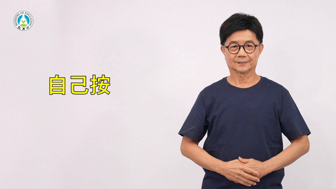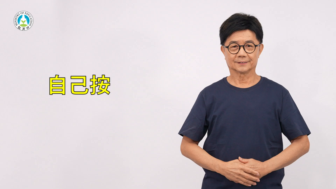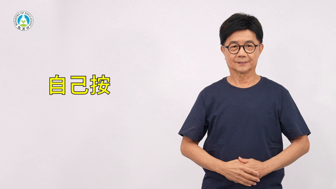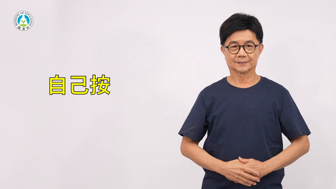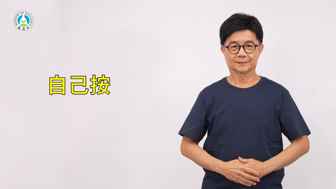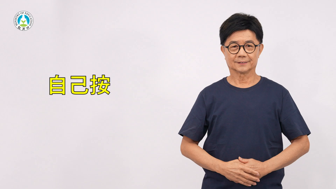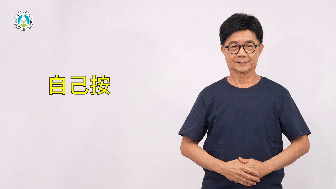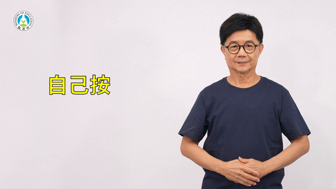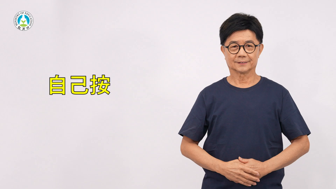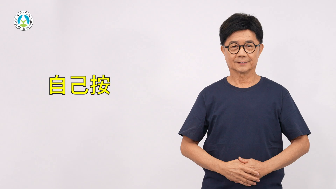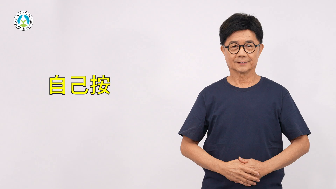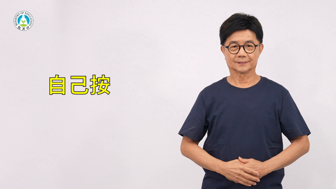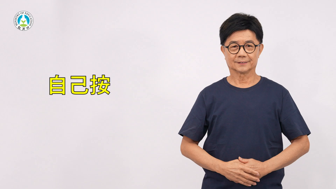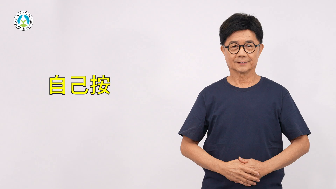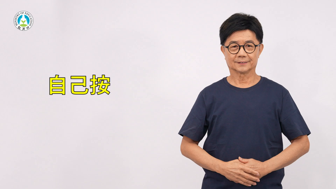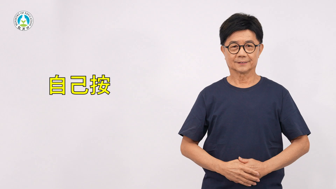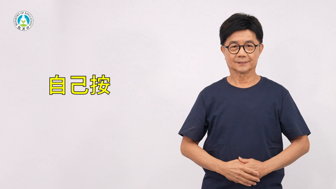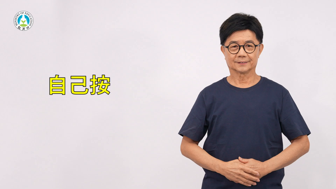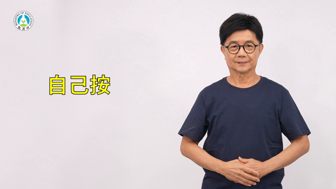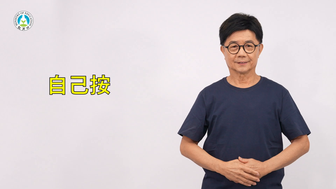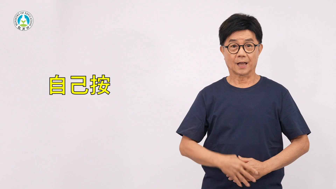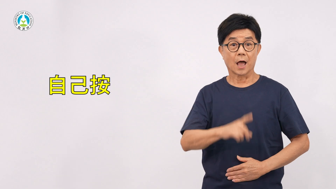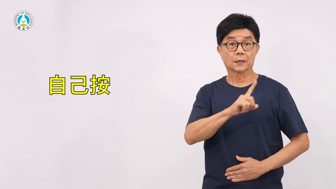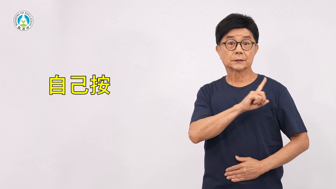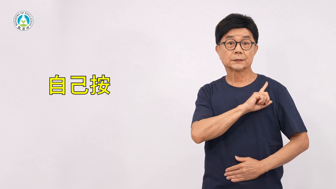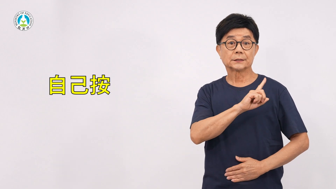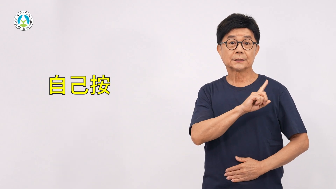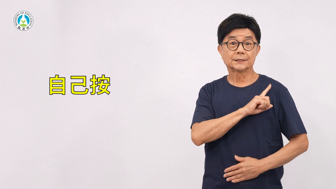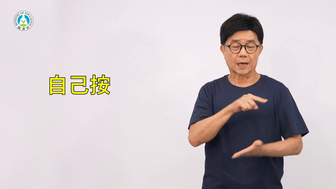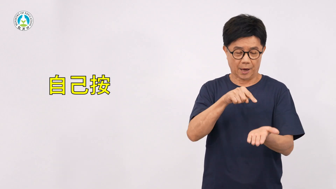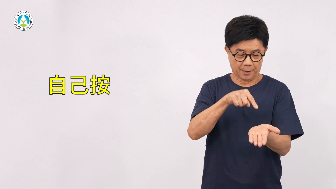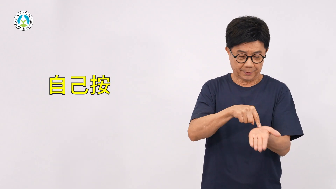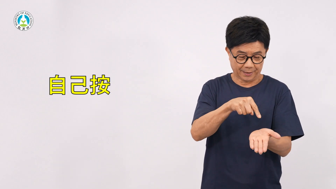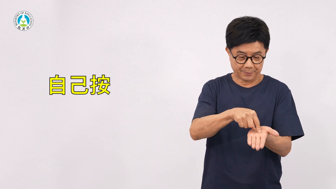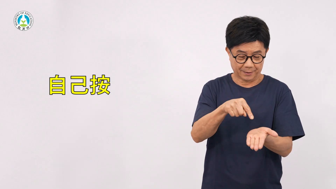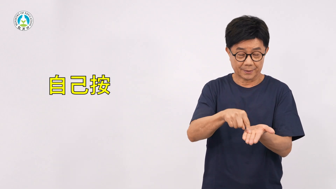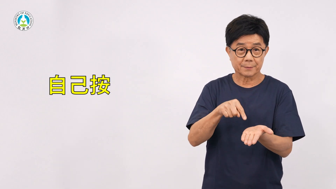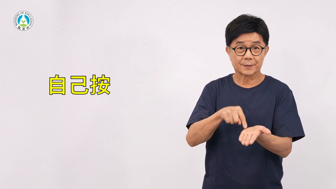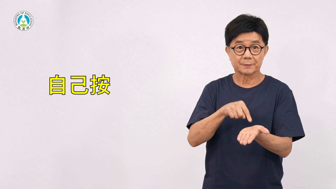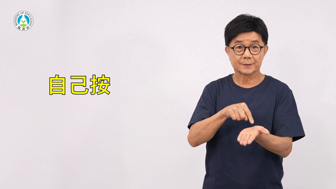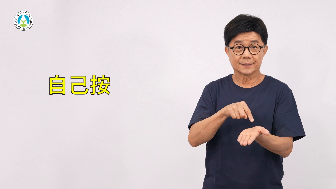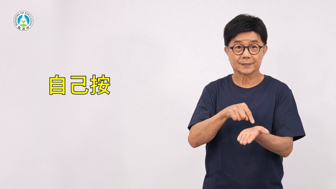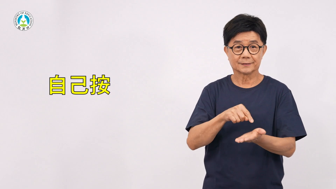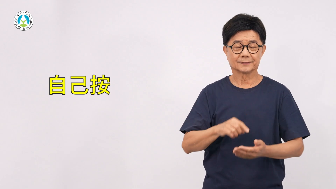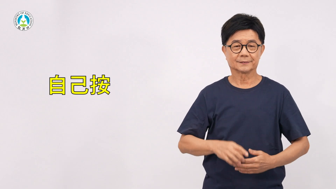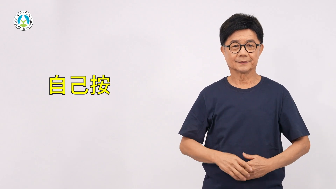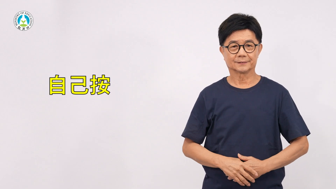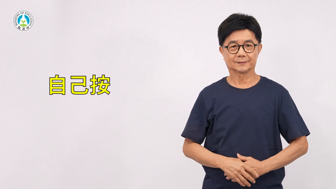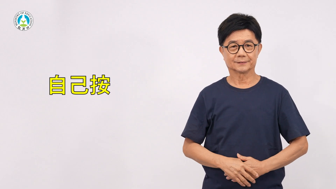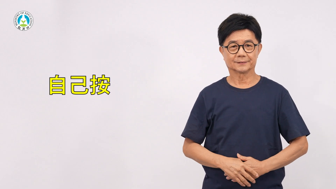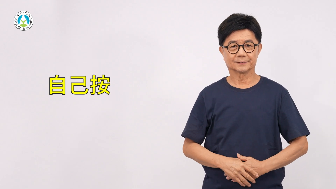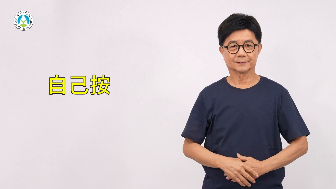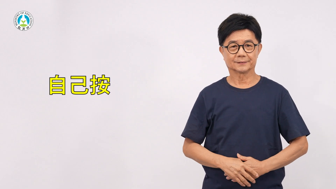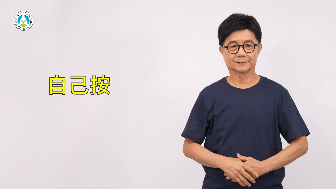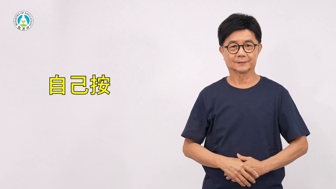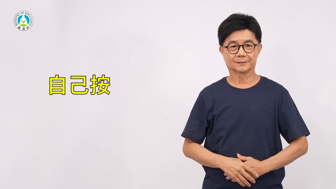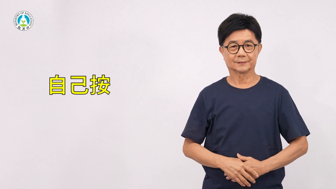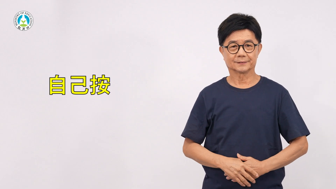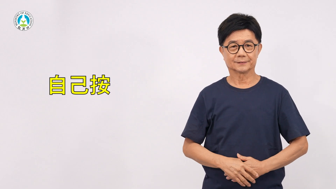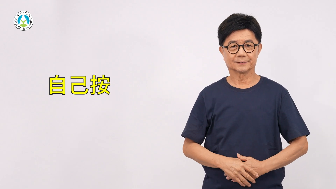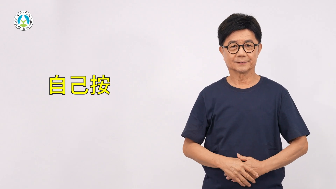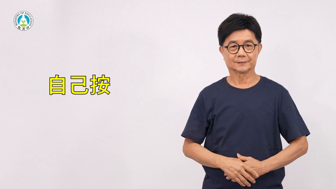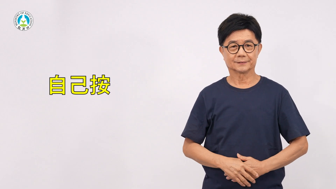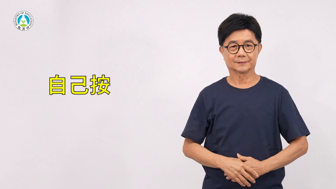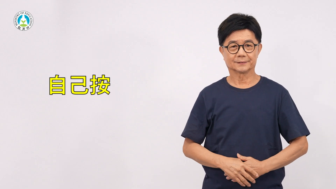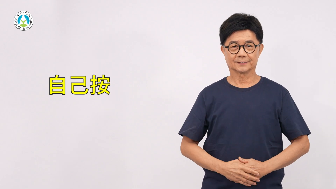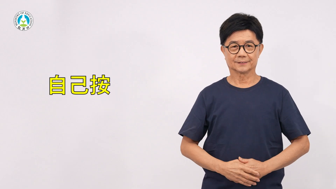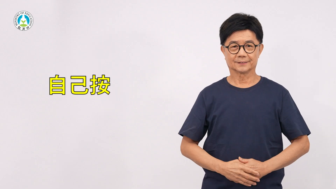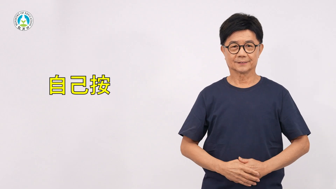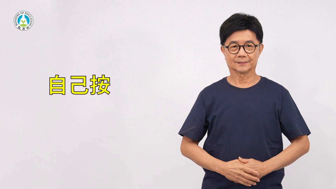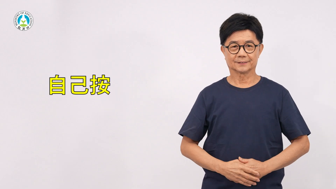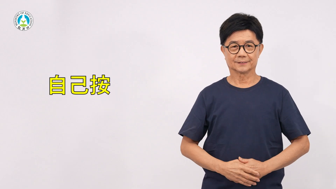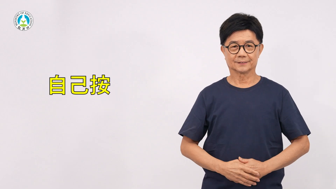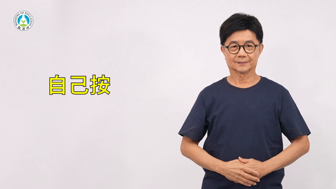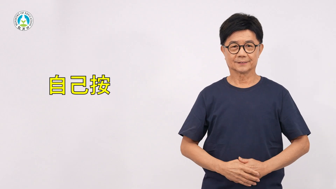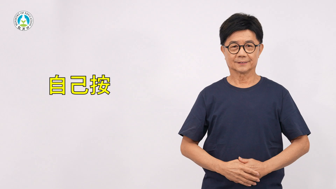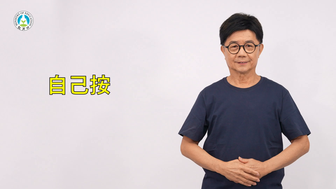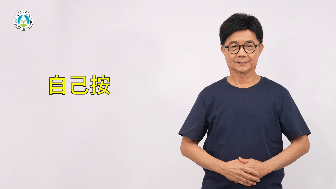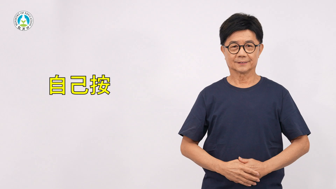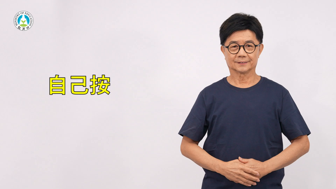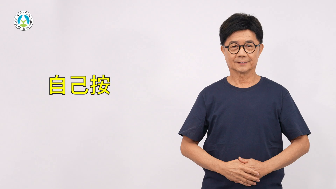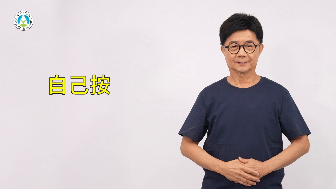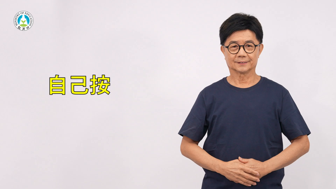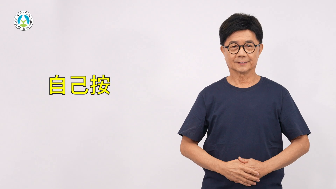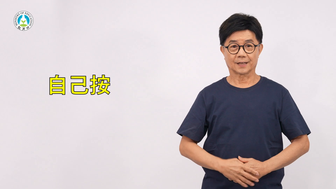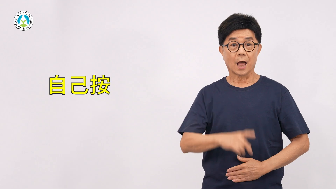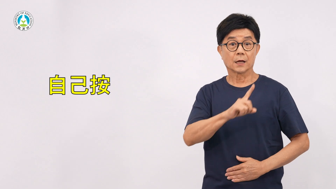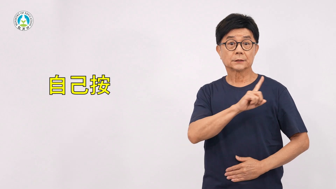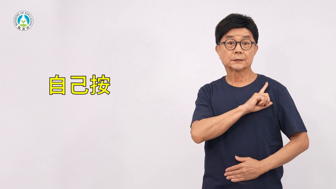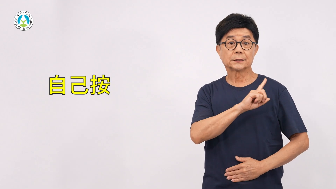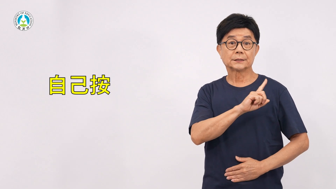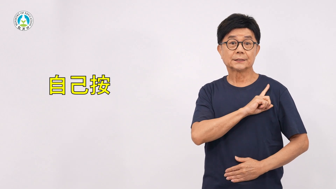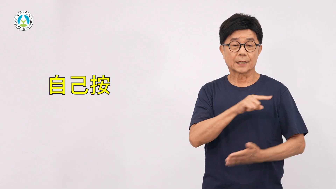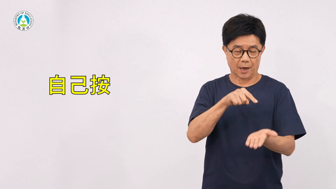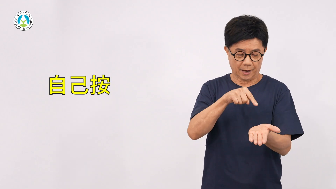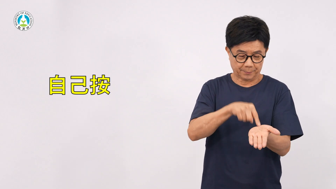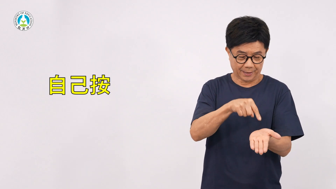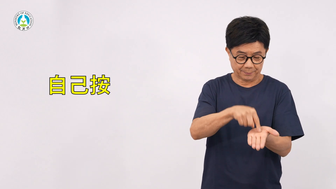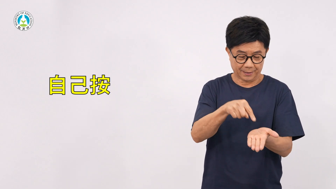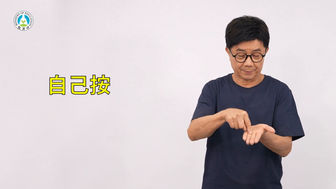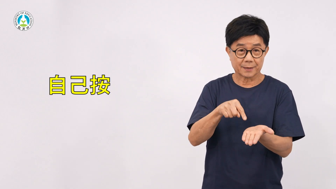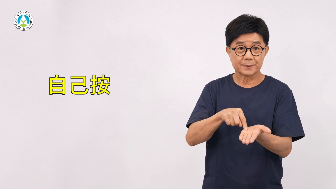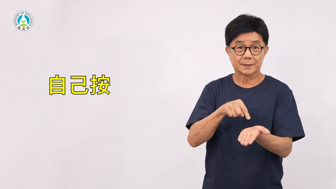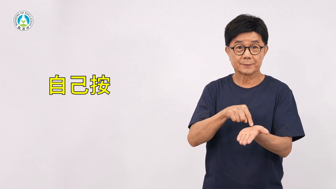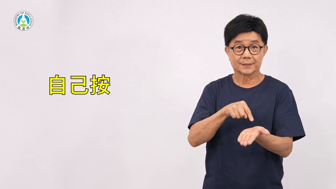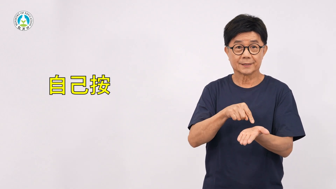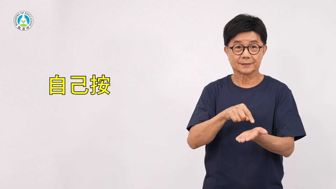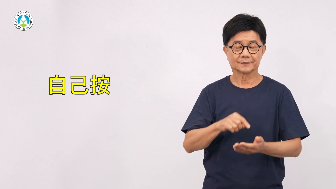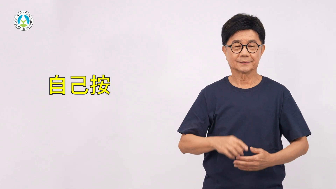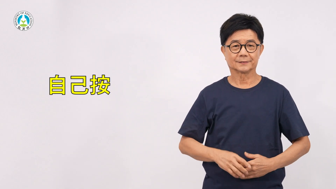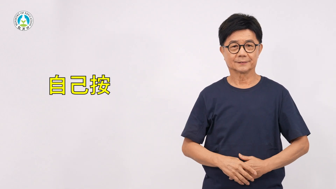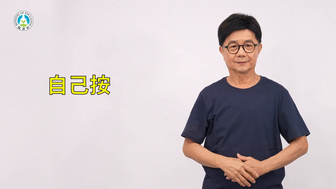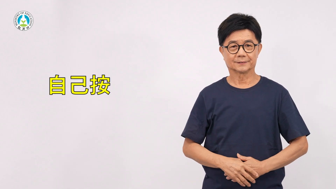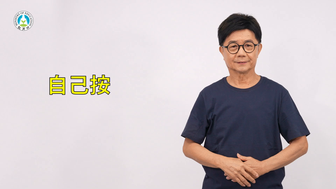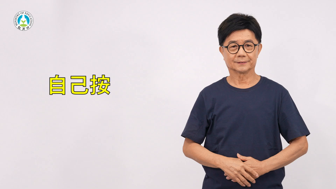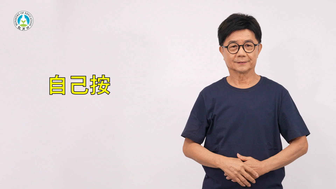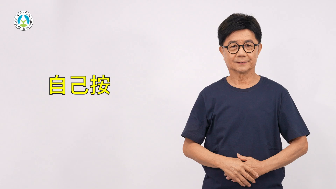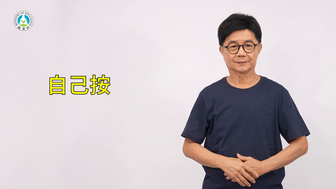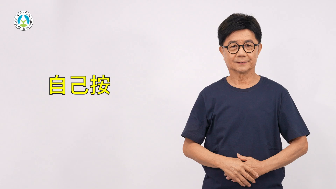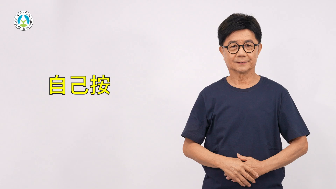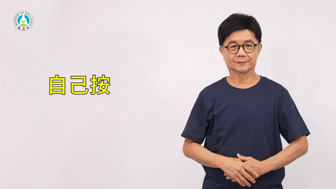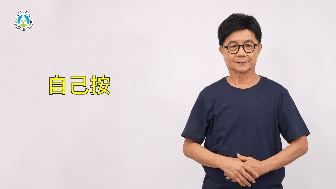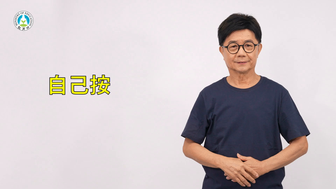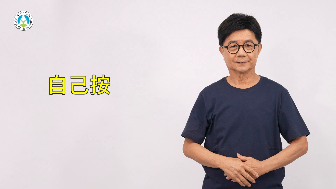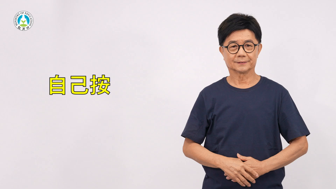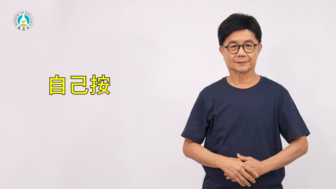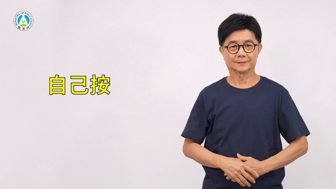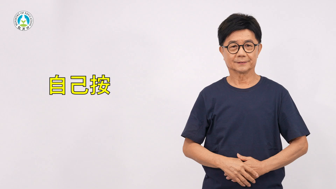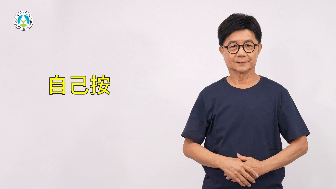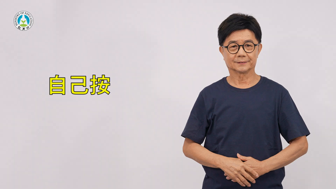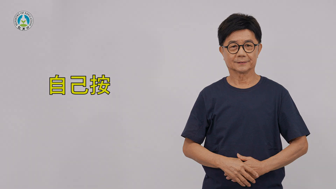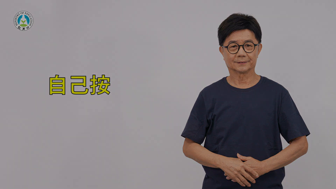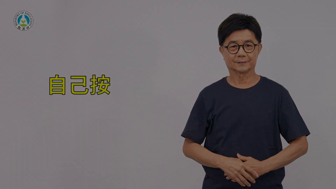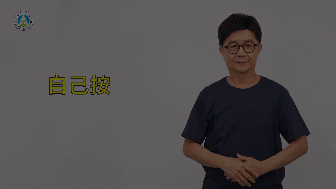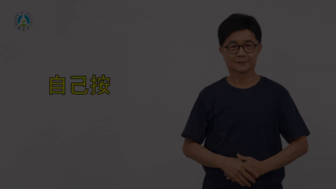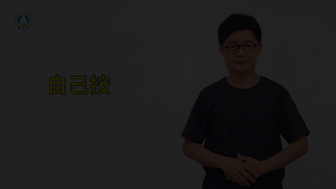自己按